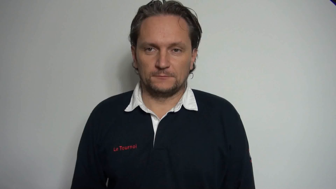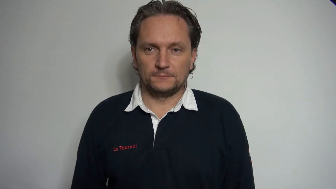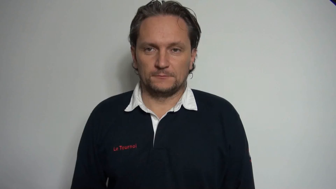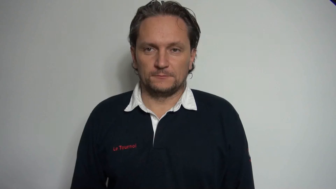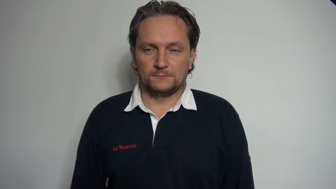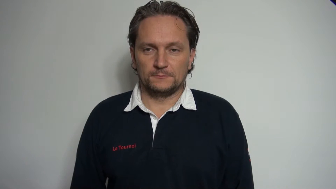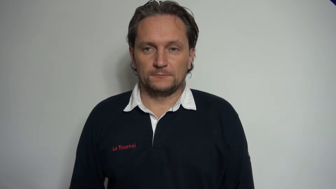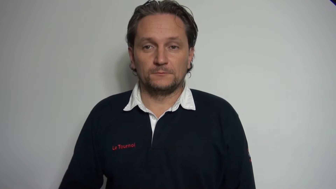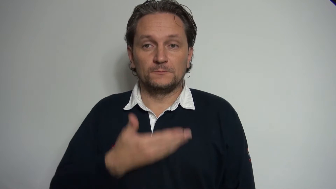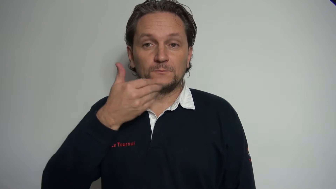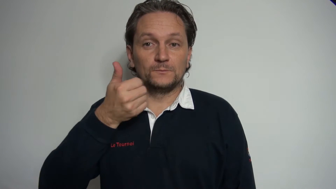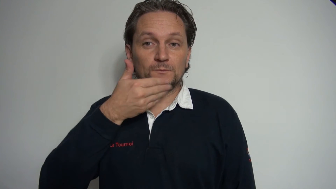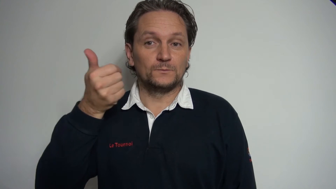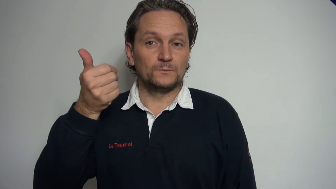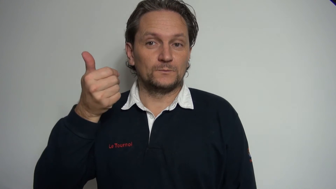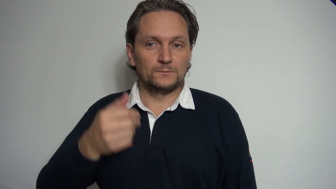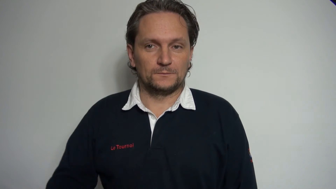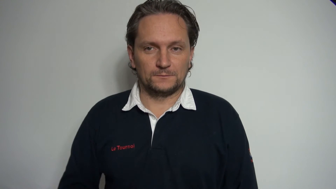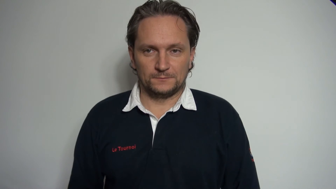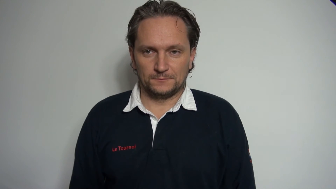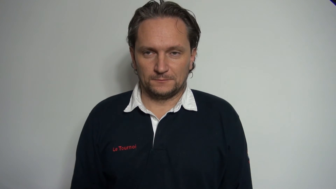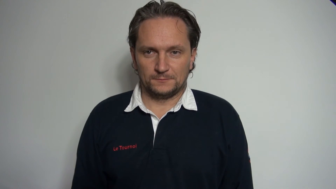Améliorer